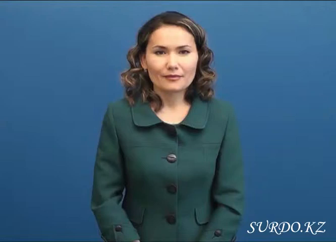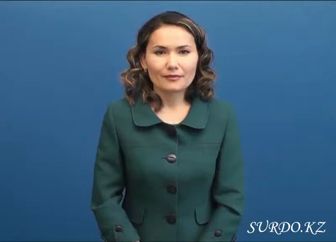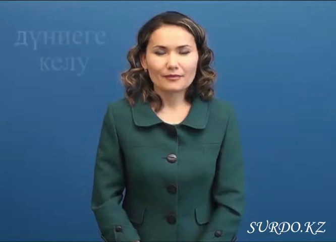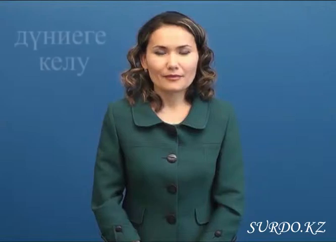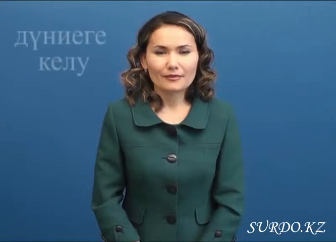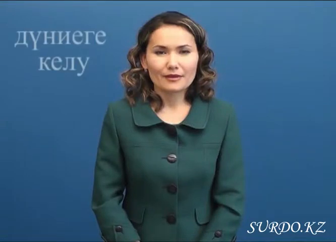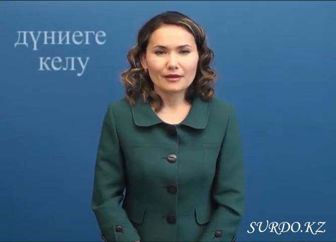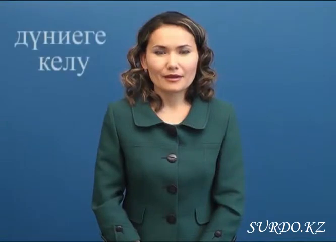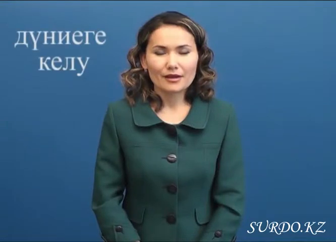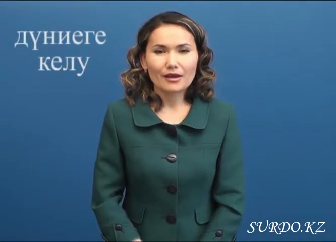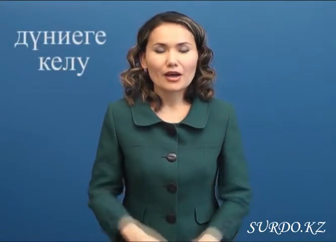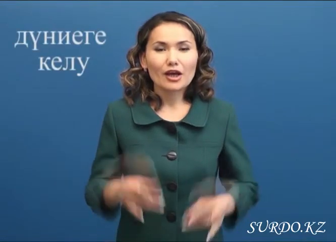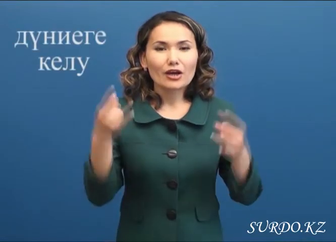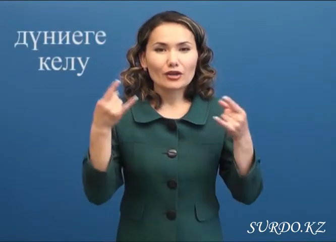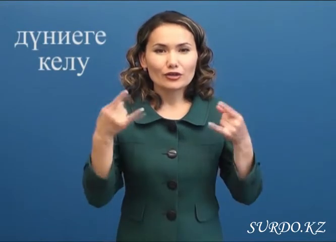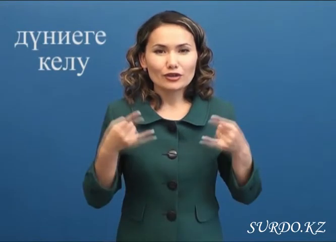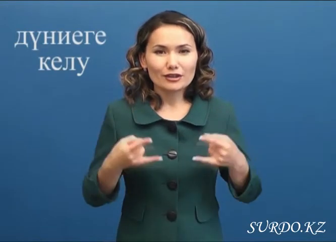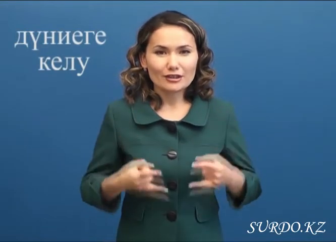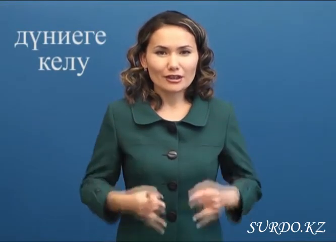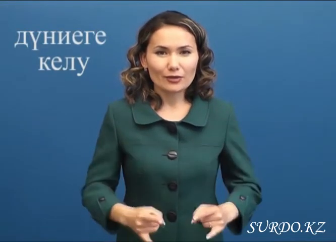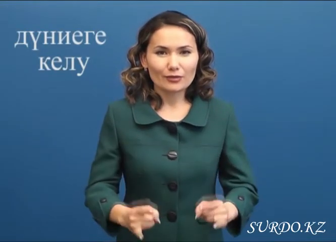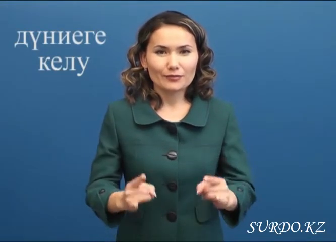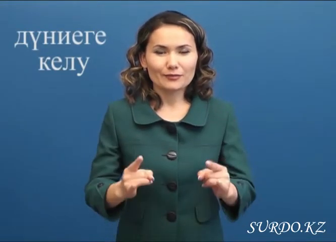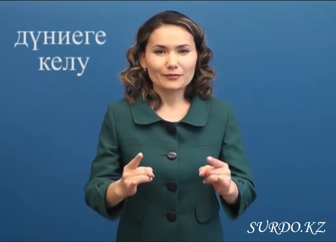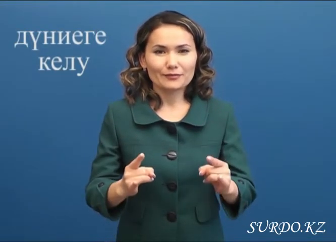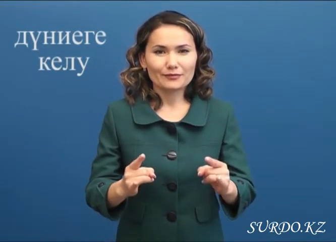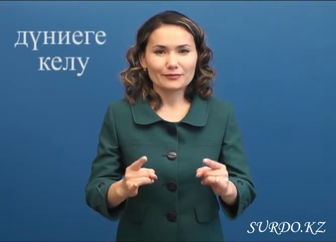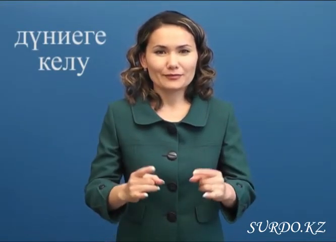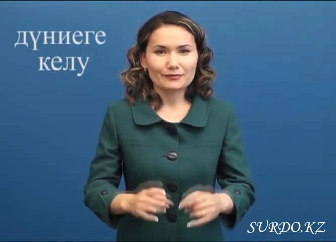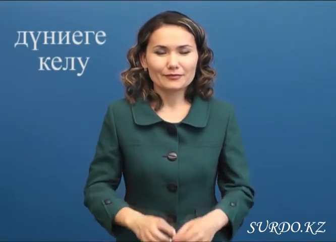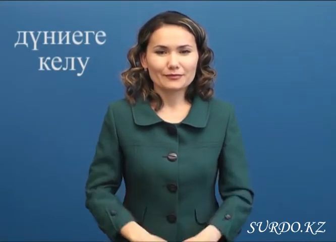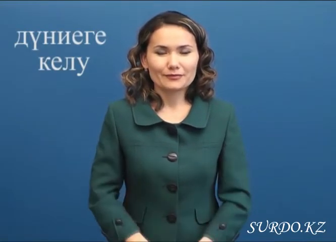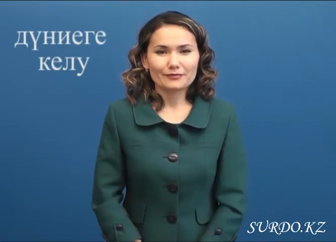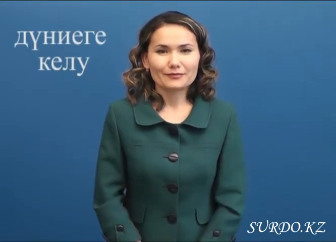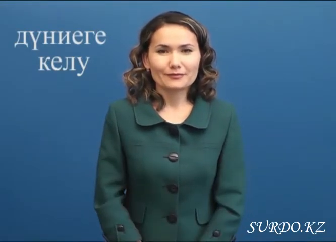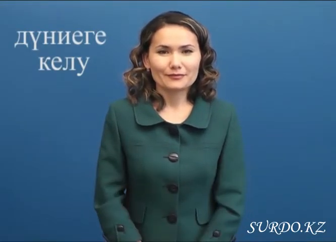Дүниеге келу